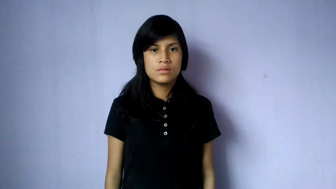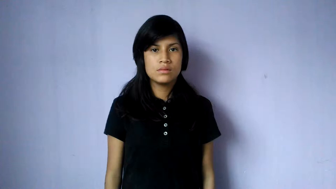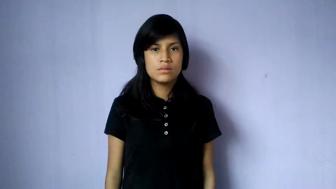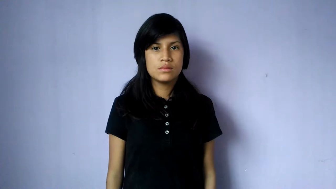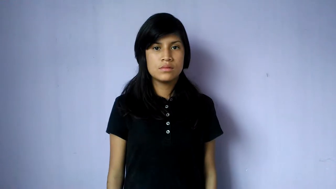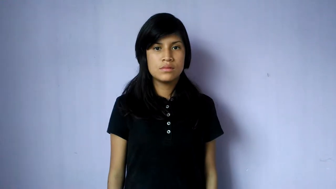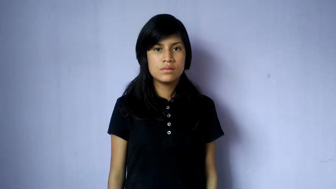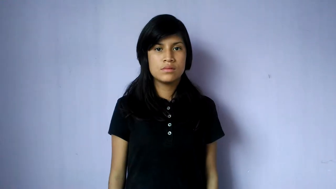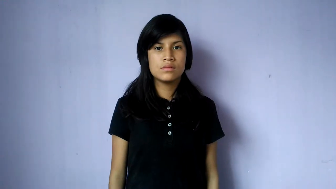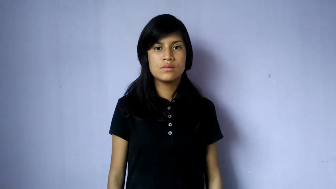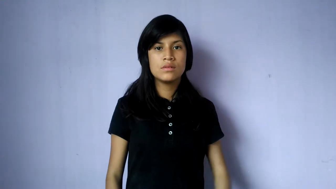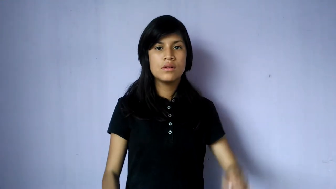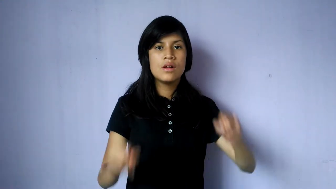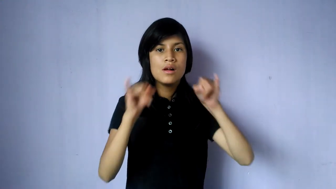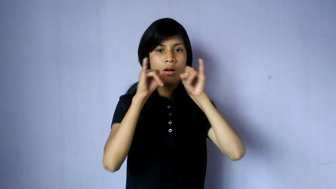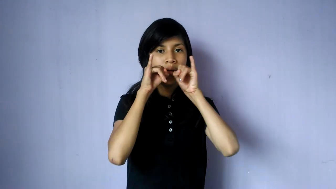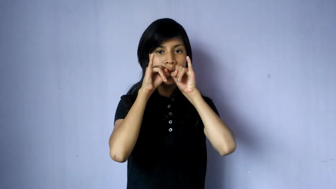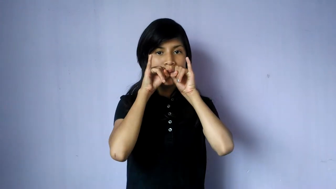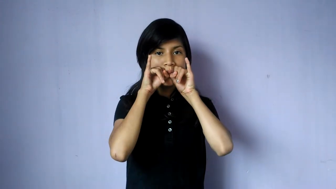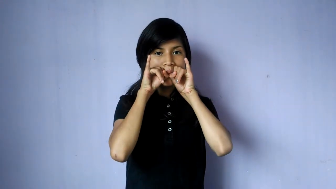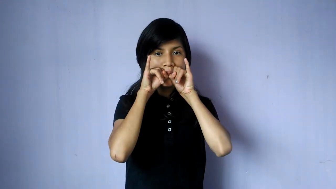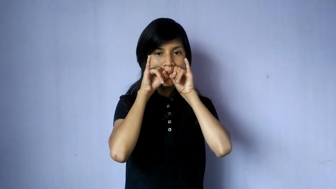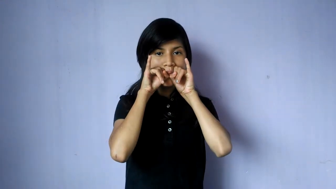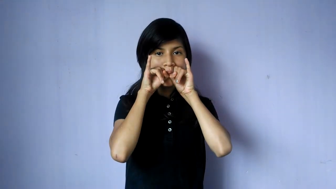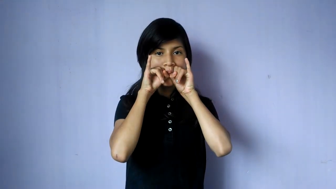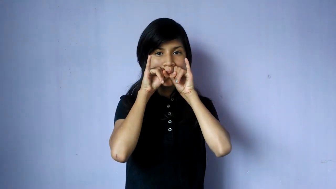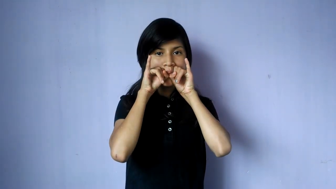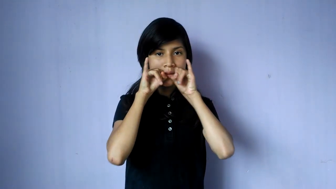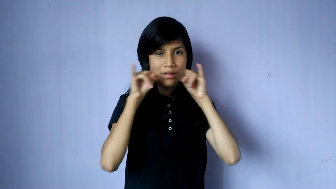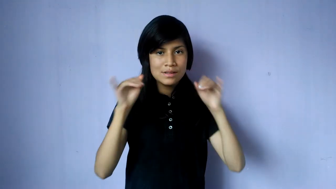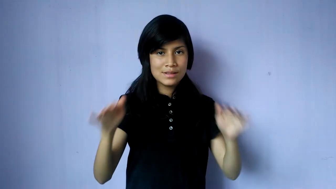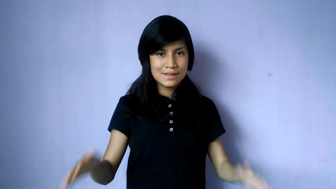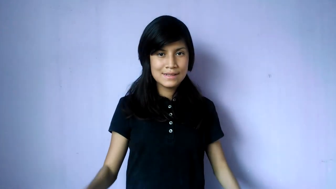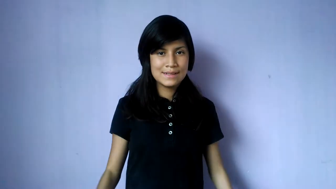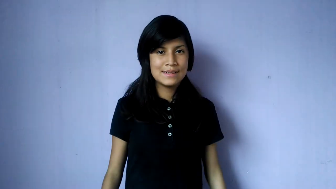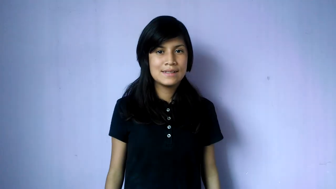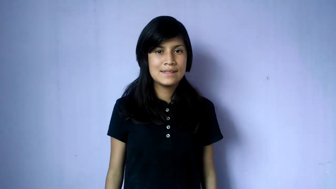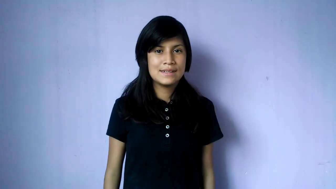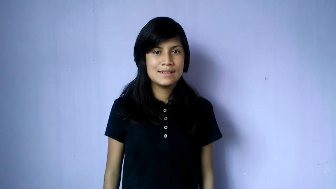JABALI